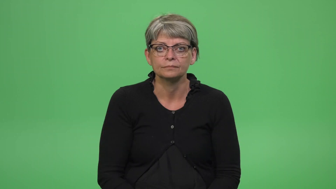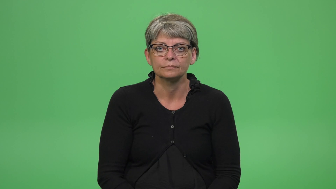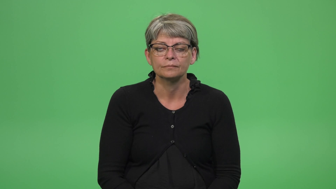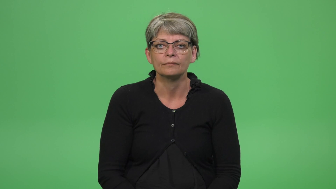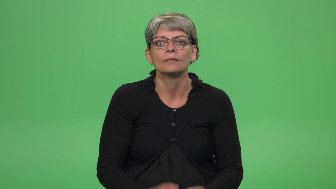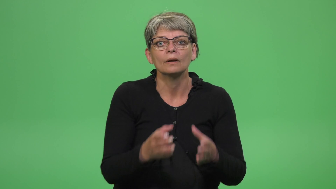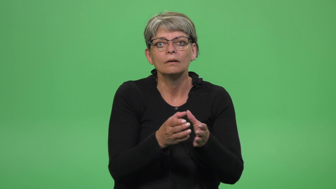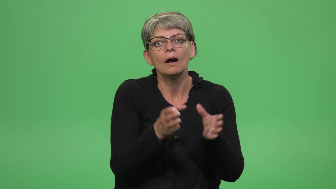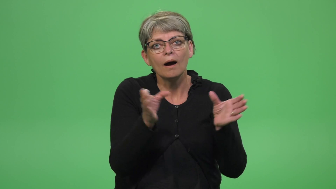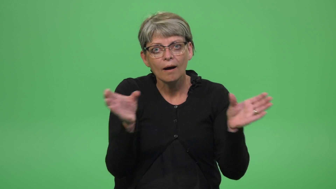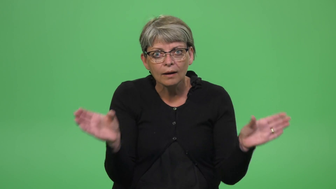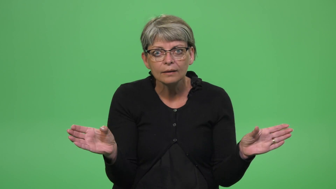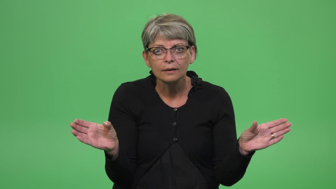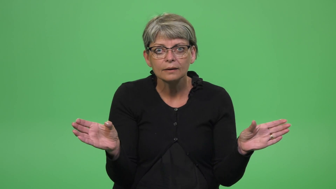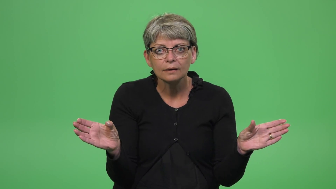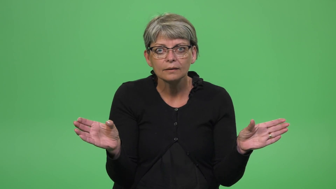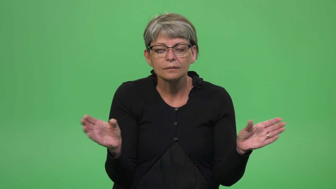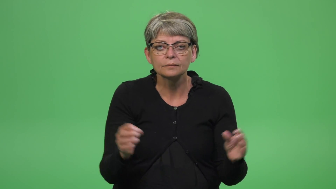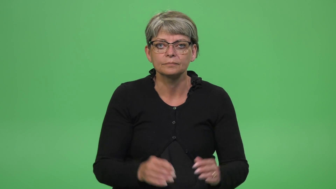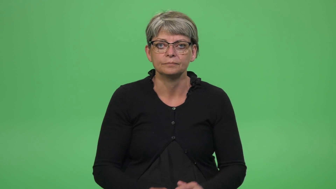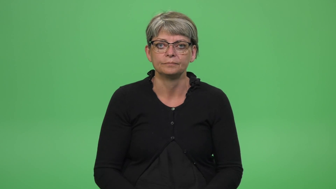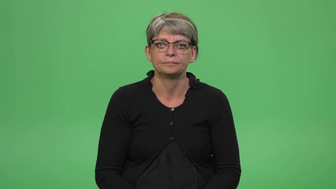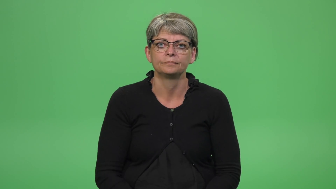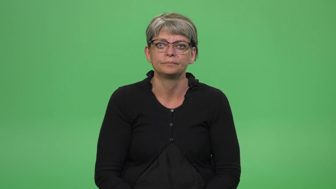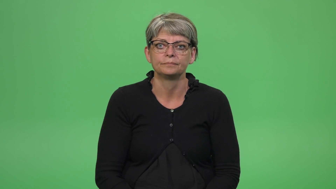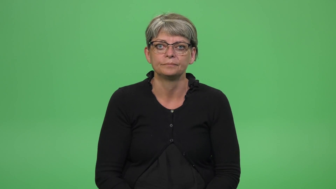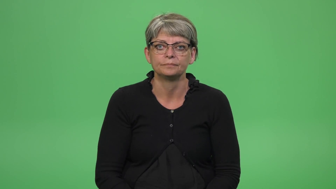Aðgreining